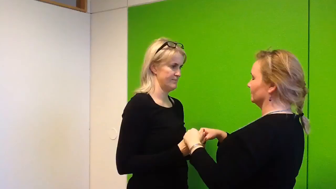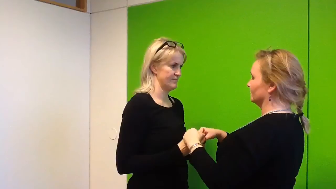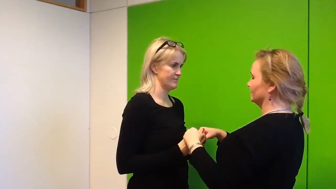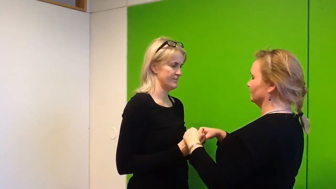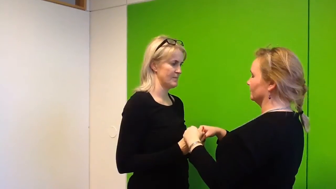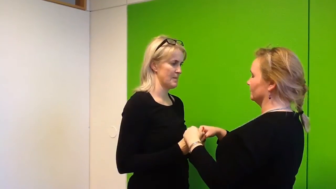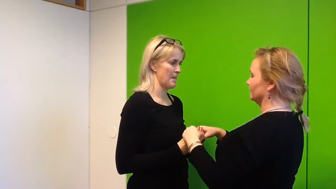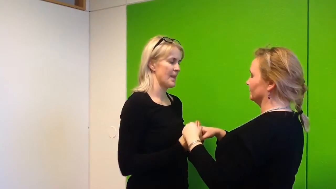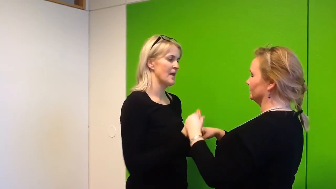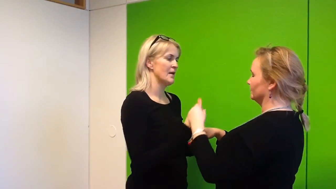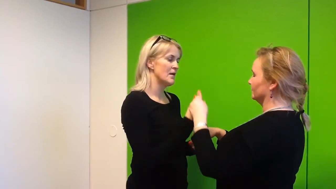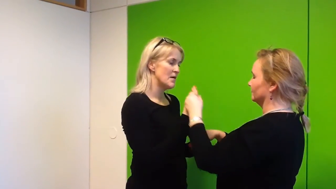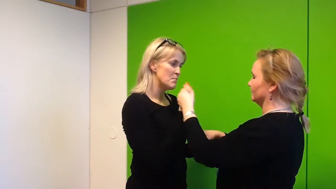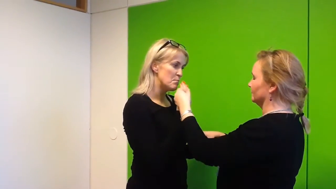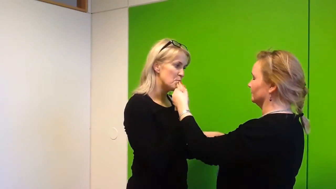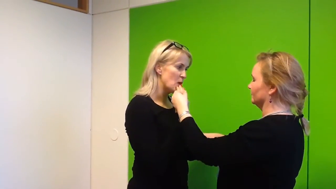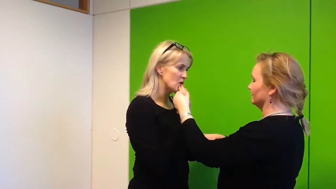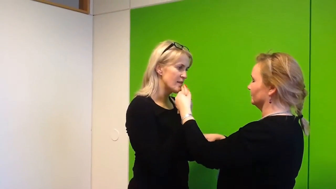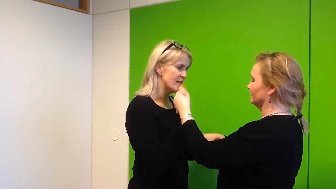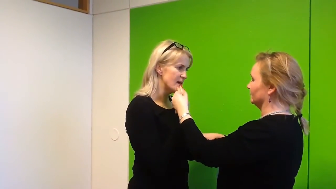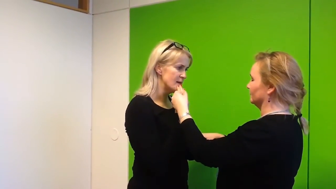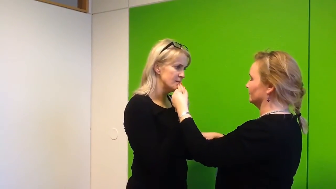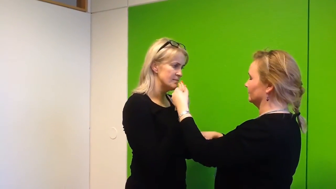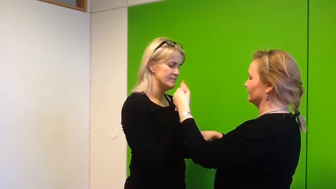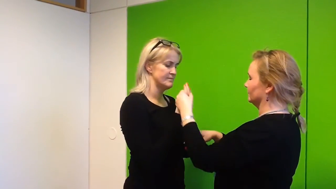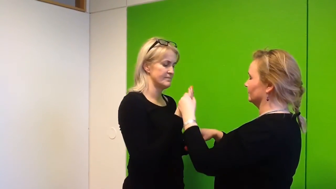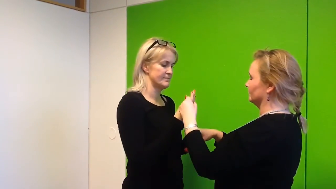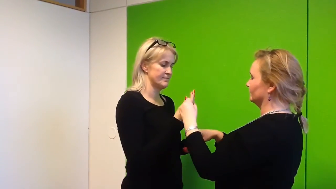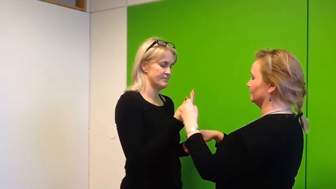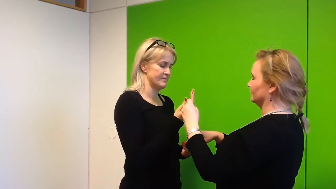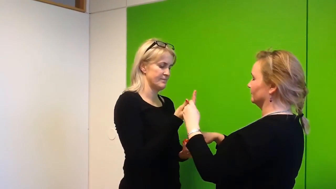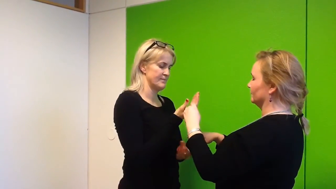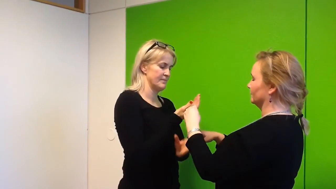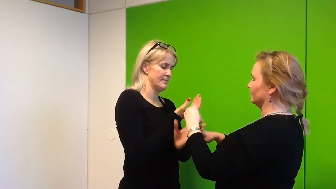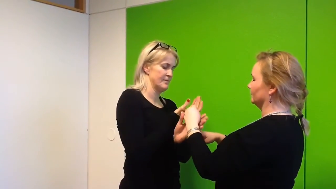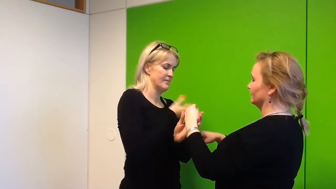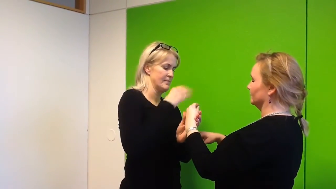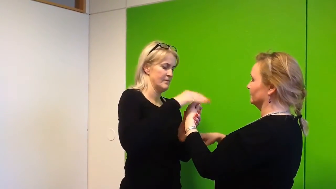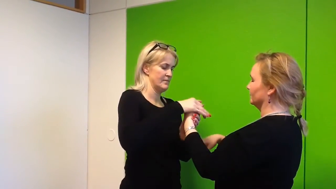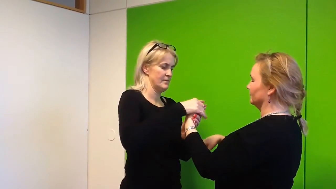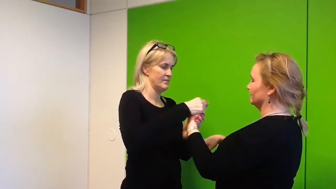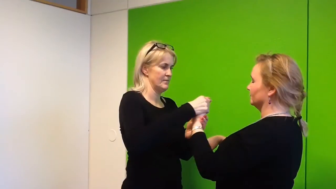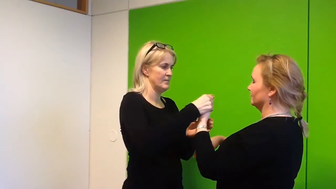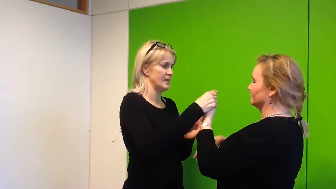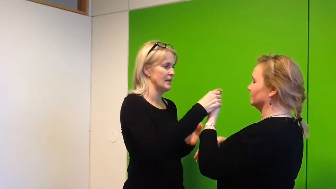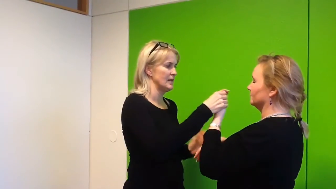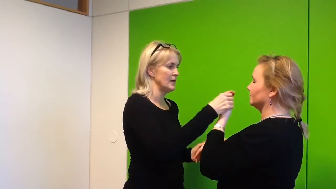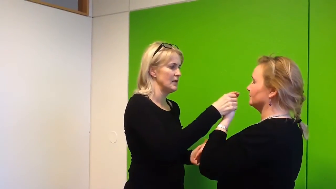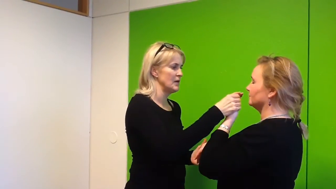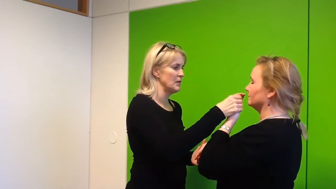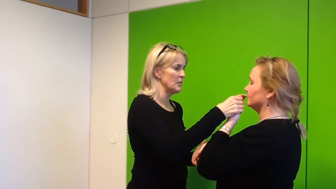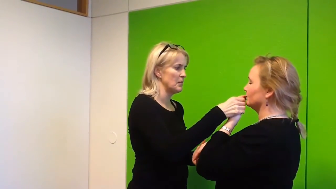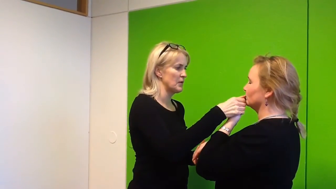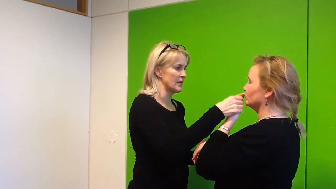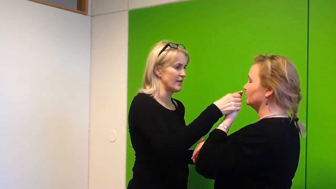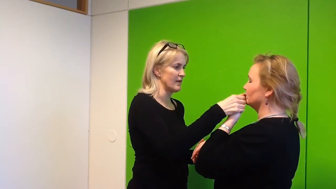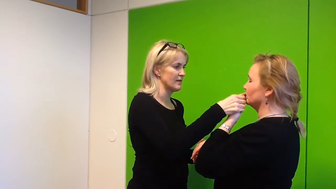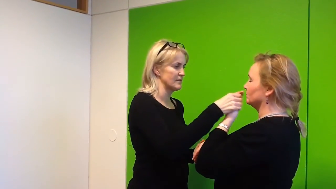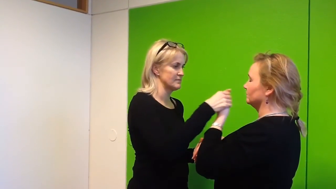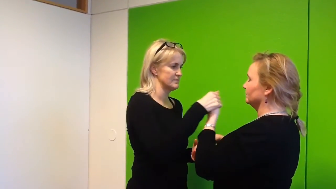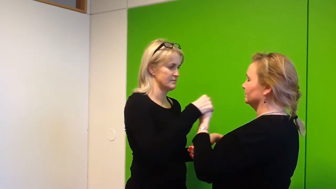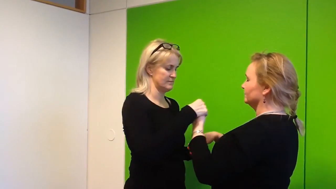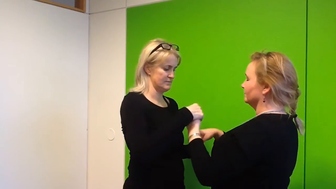borda